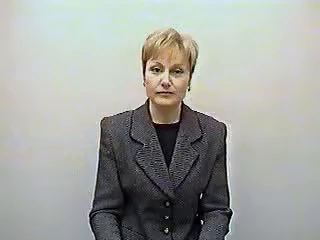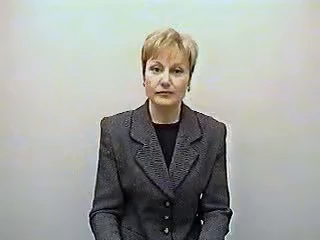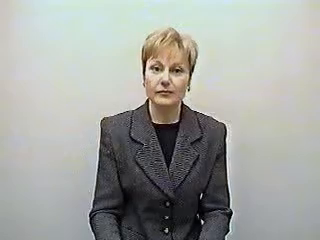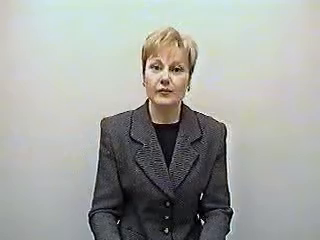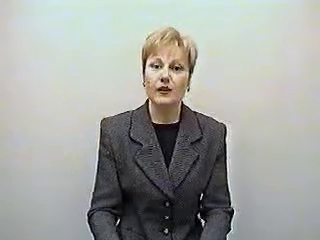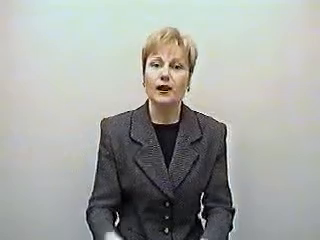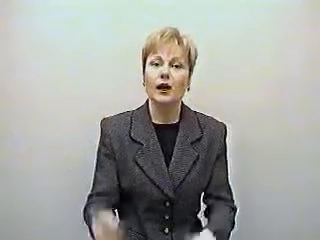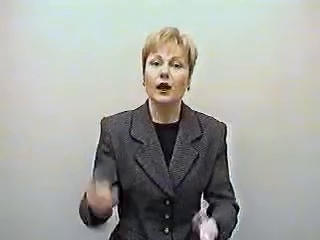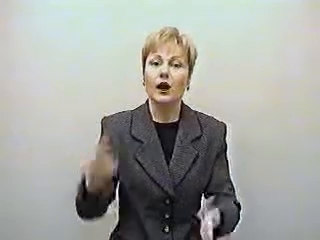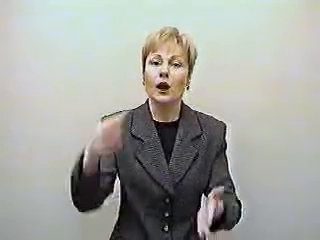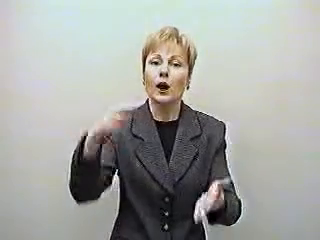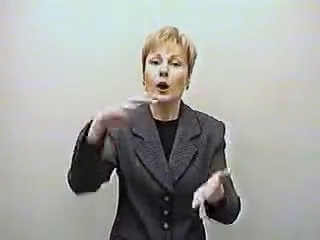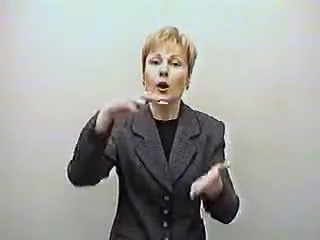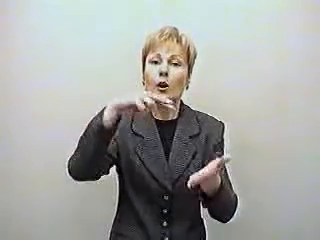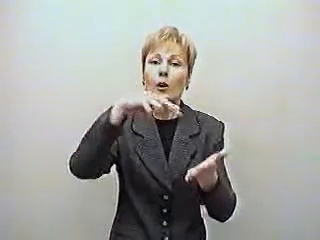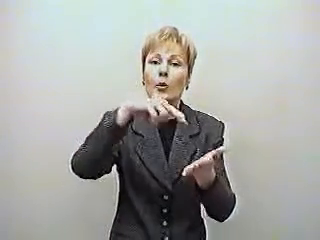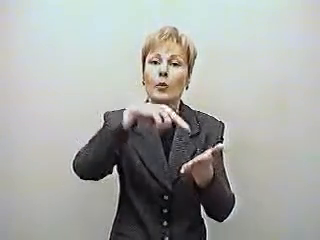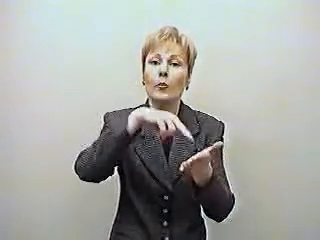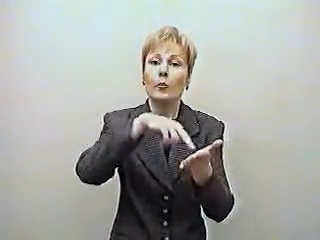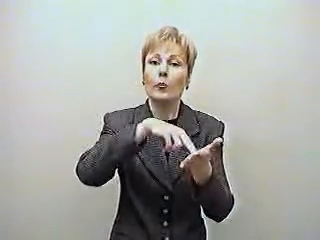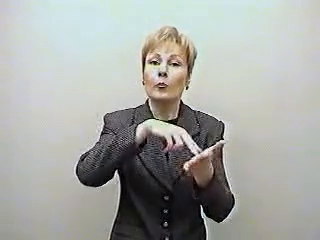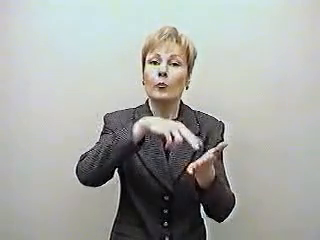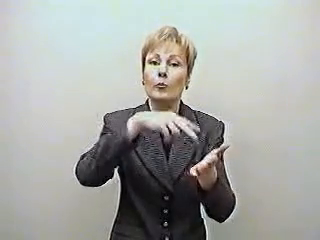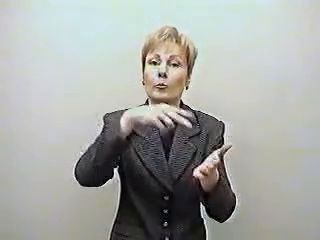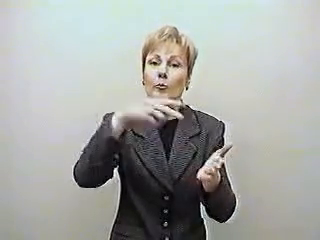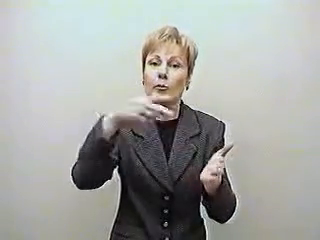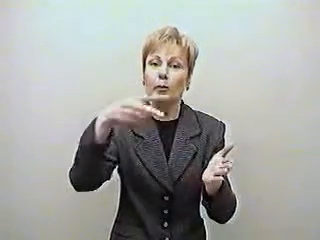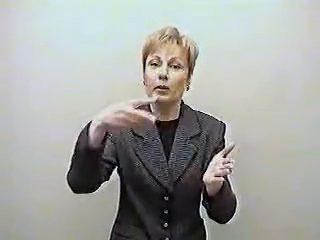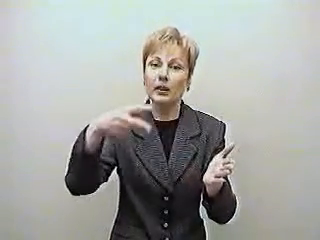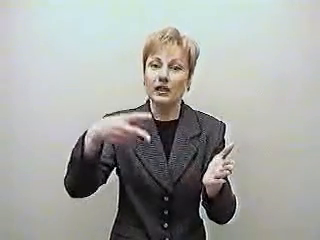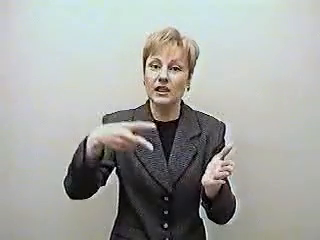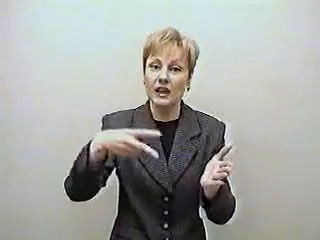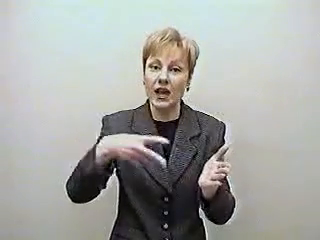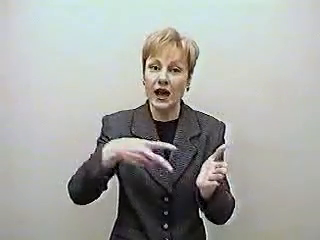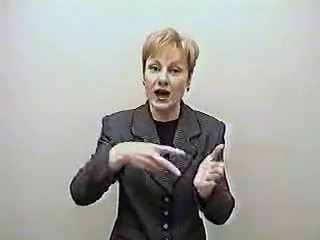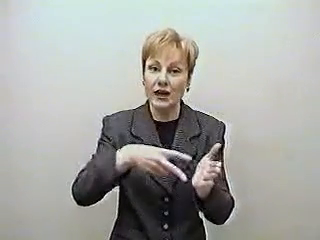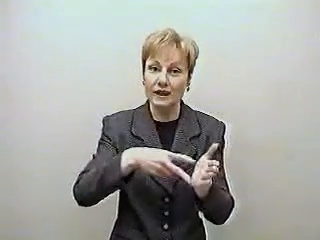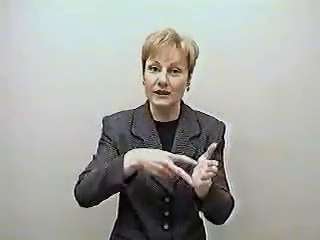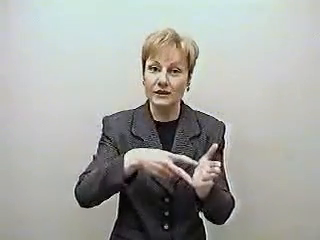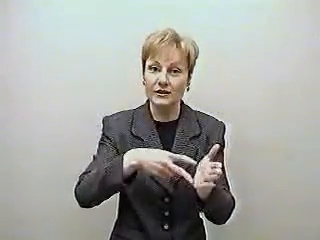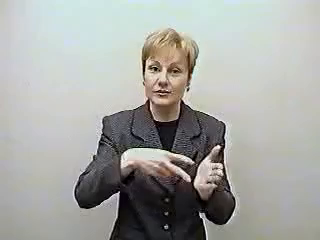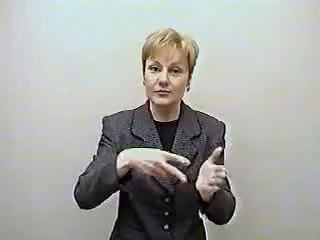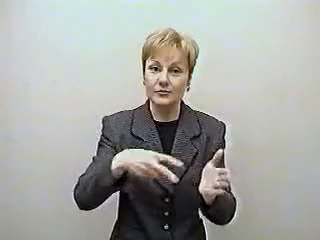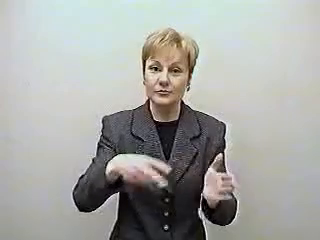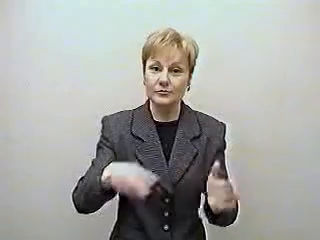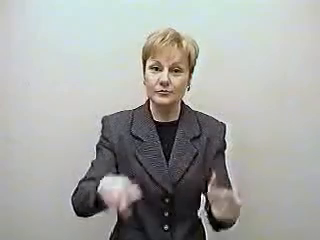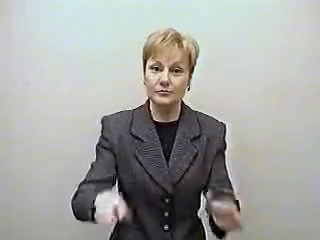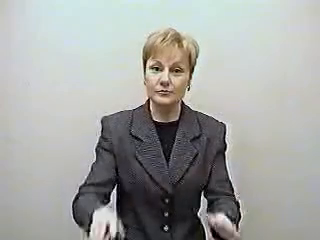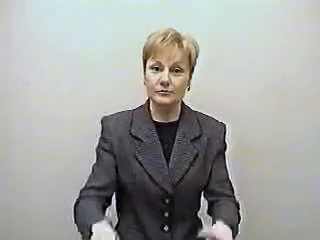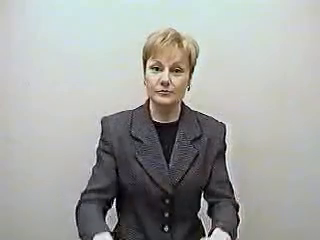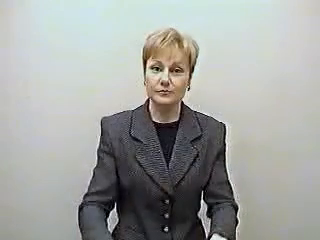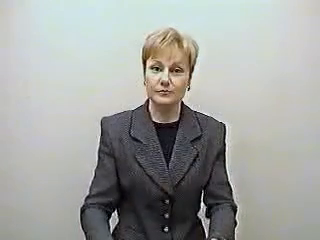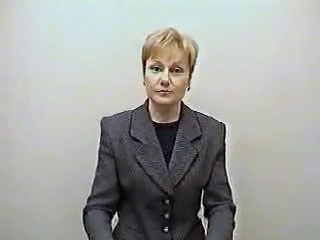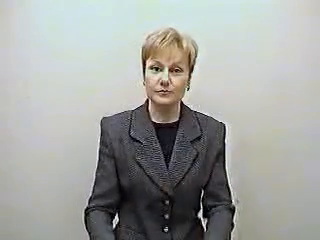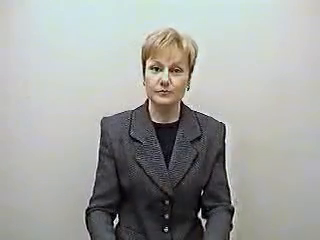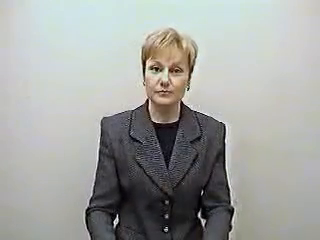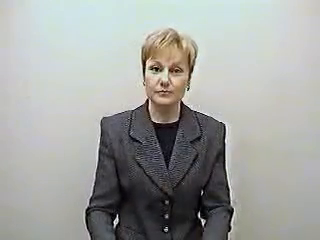план